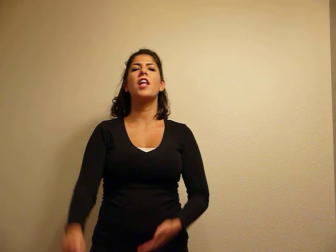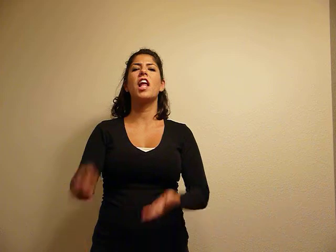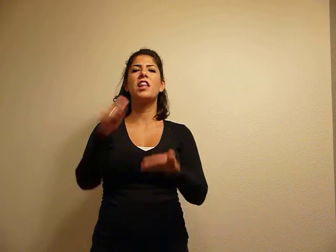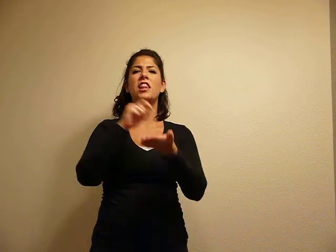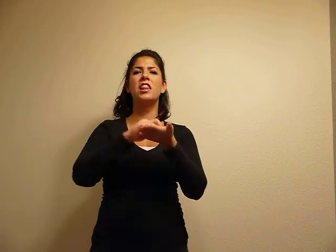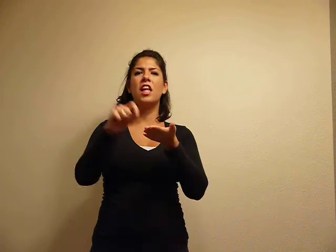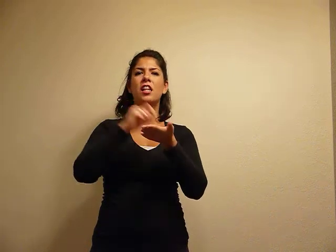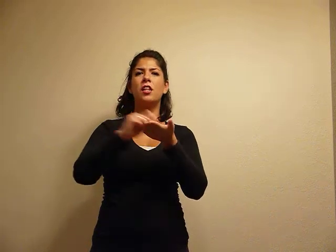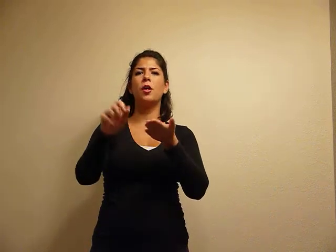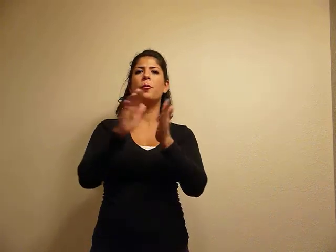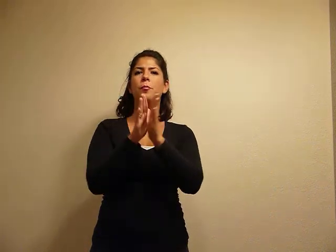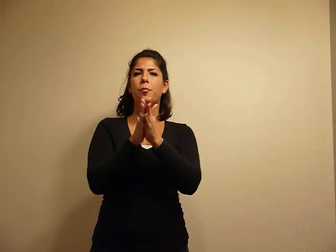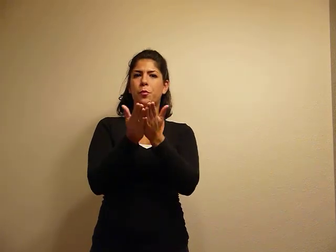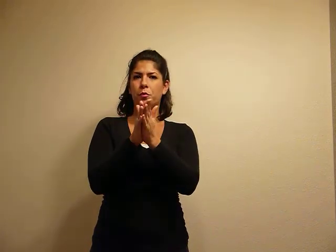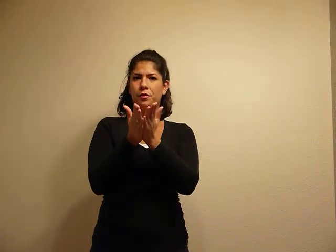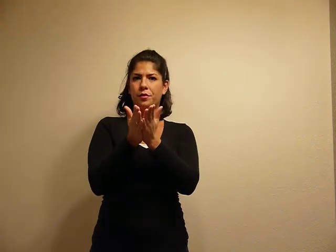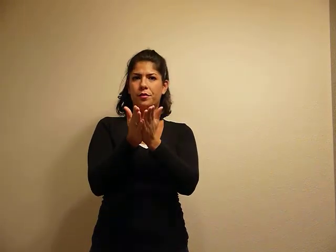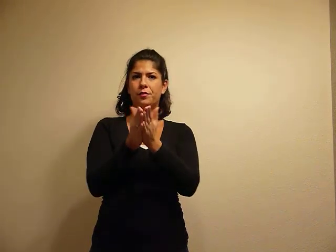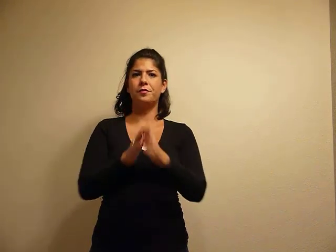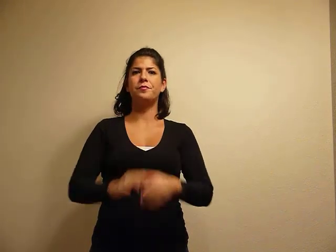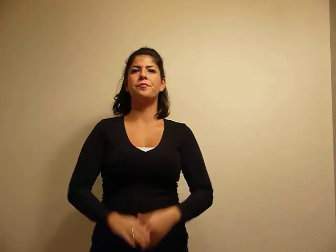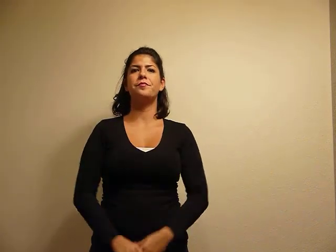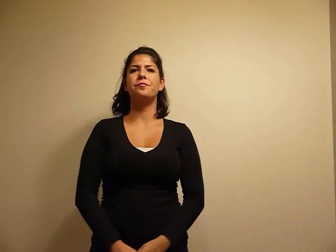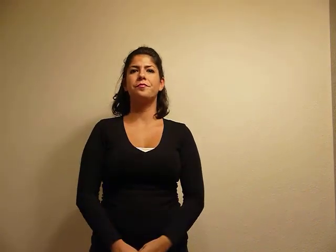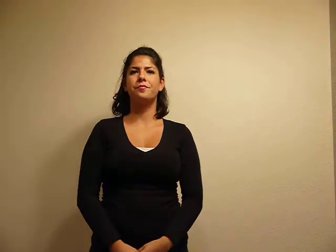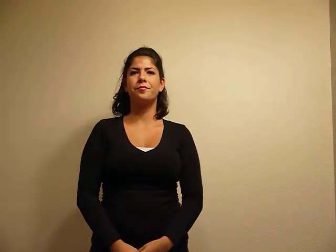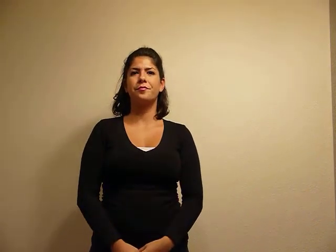מחברת